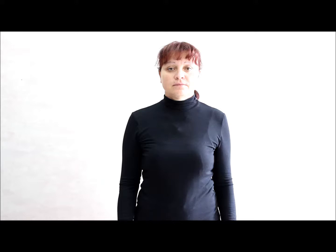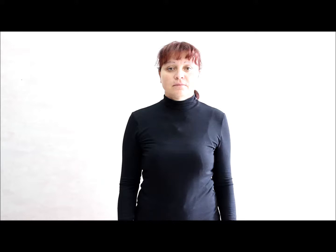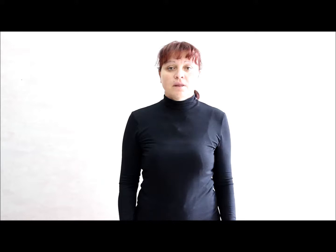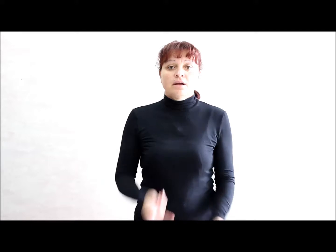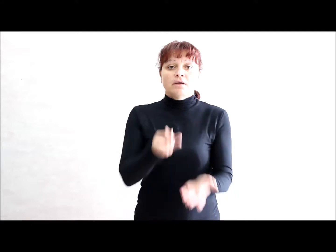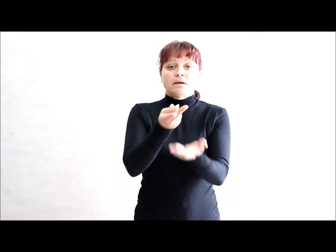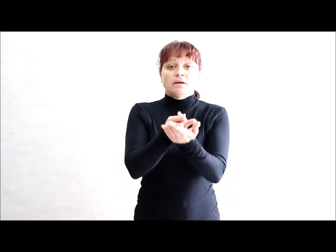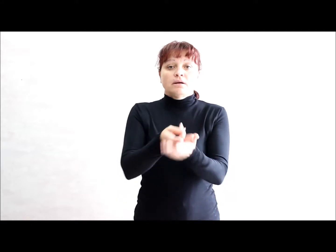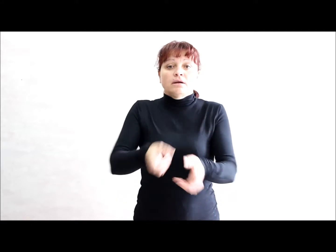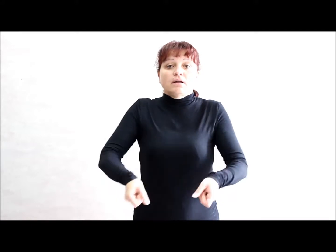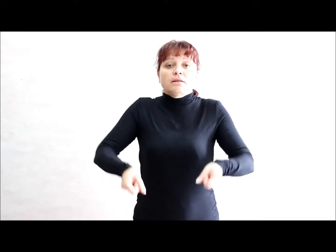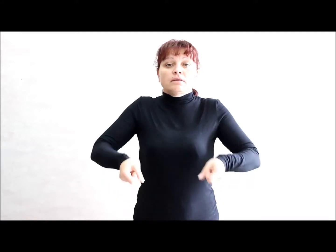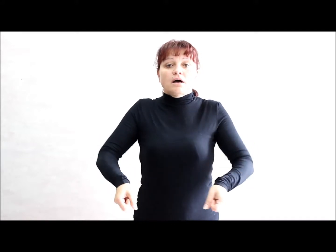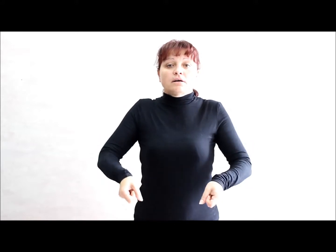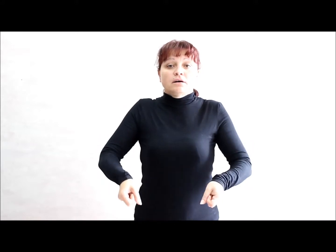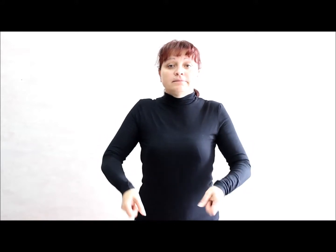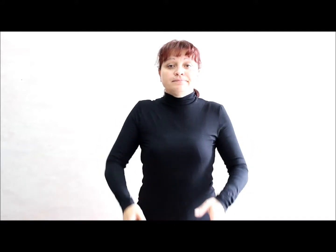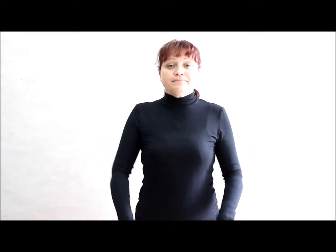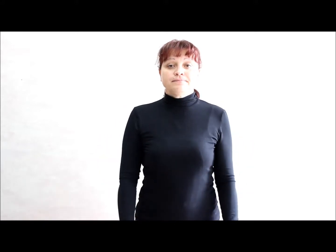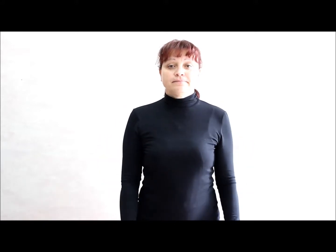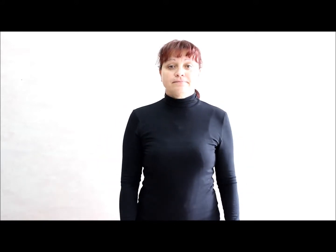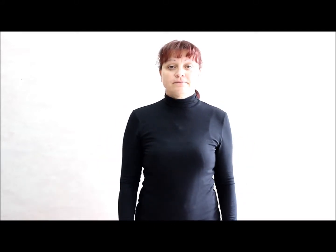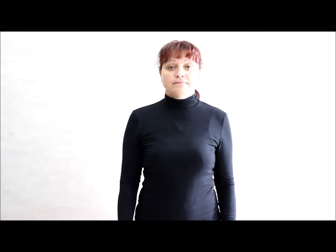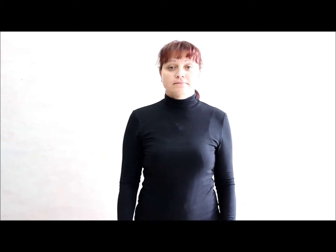Targă